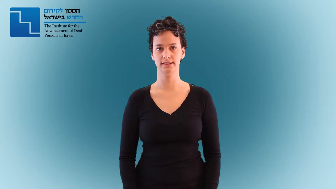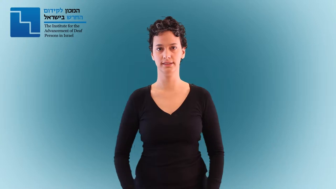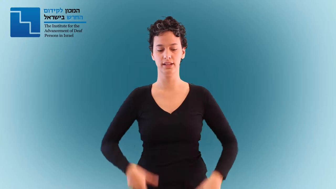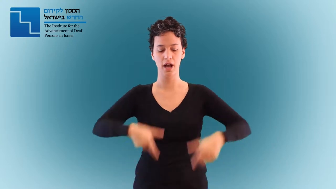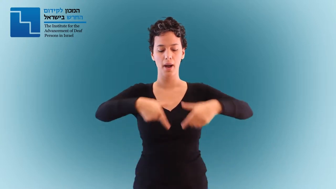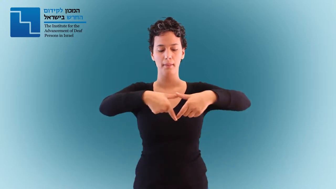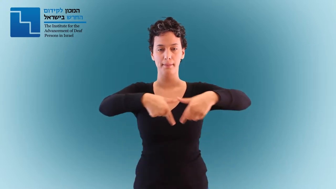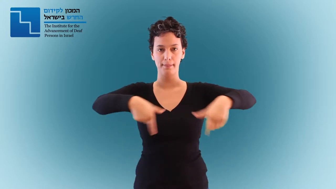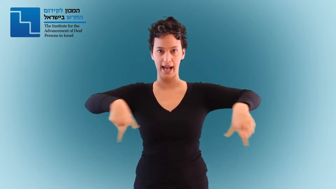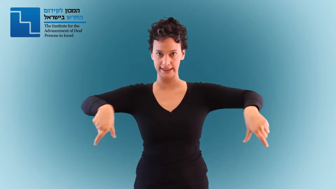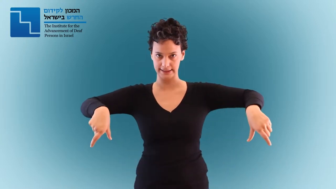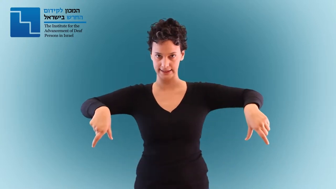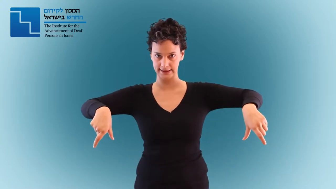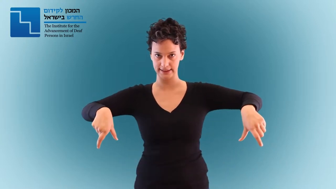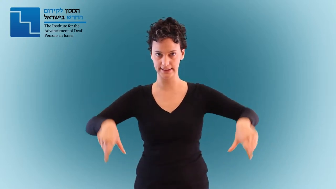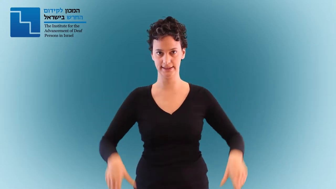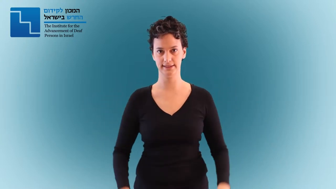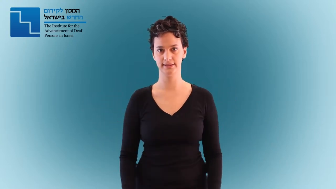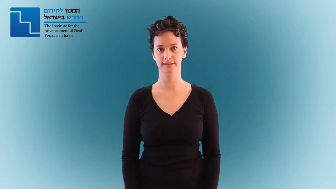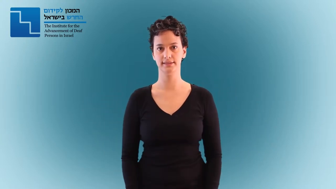פס